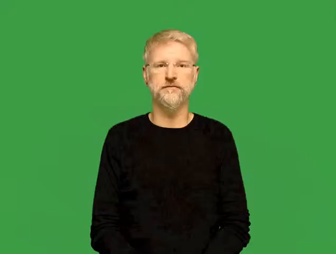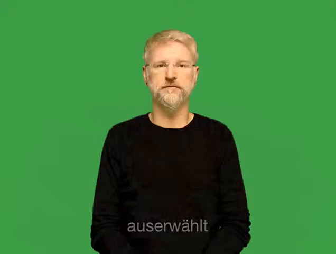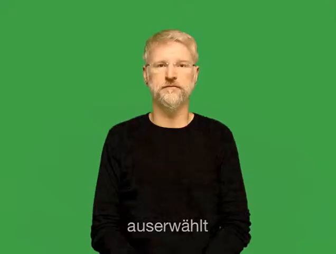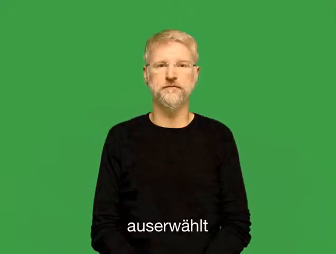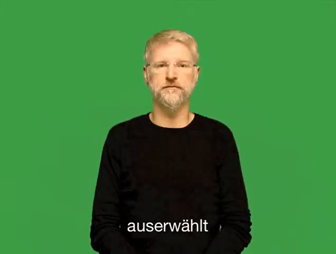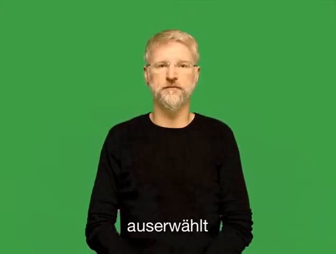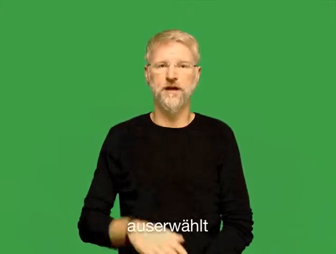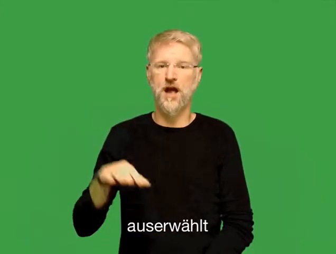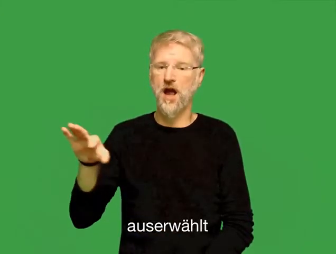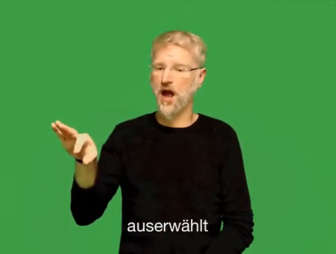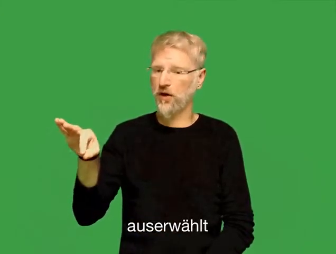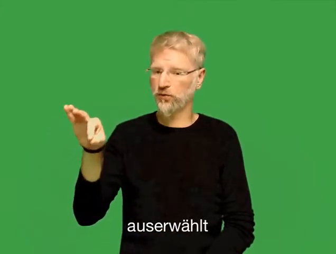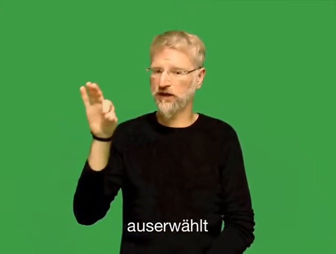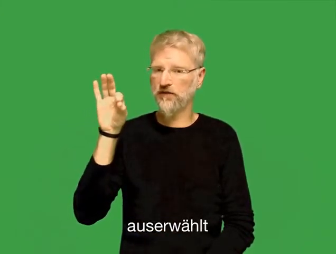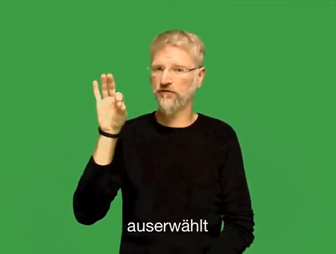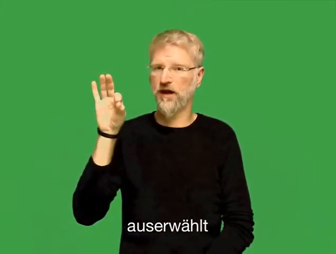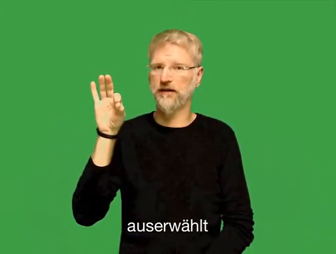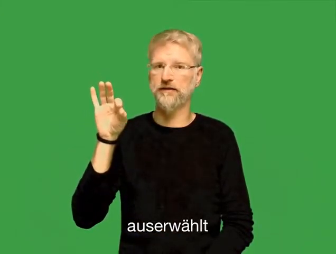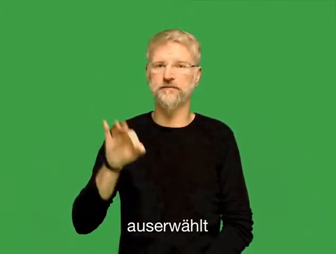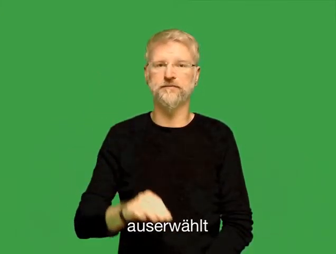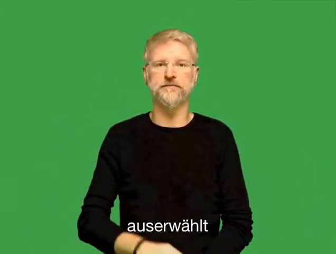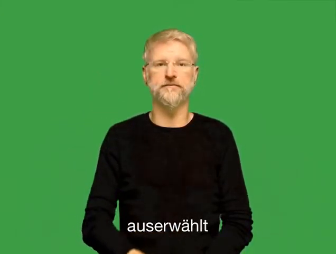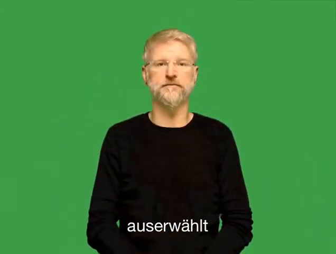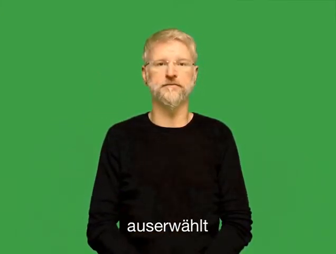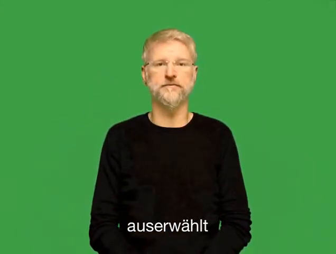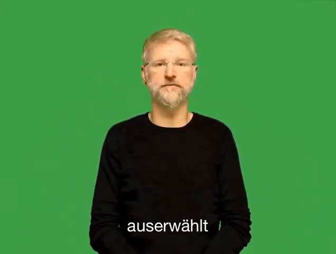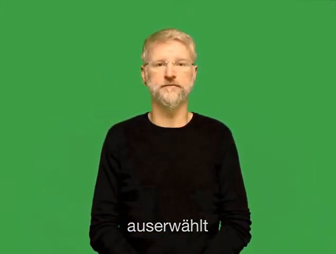auserwählt